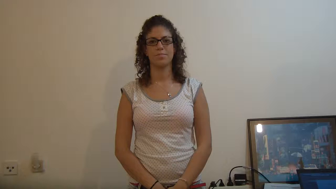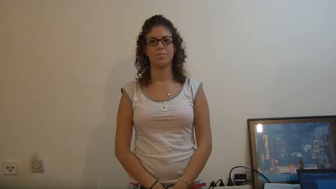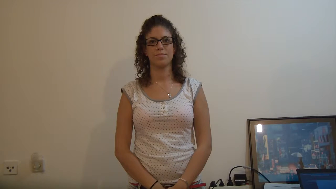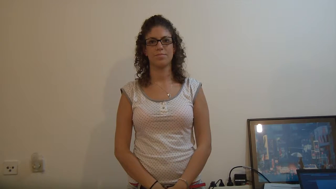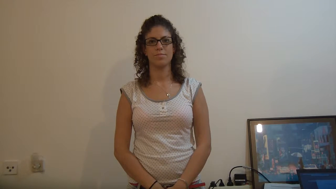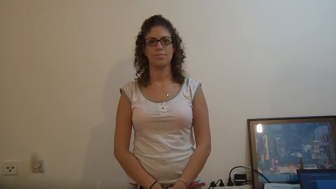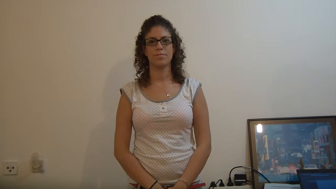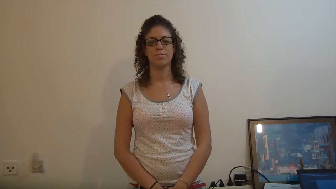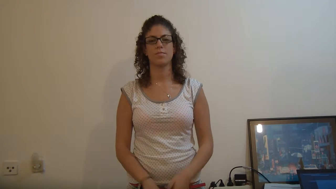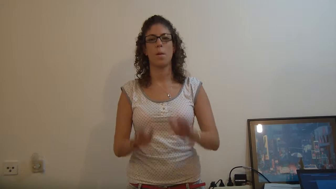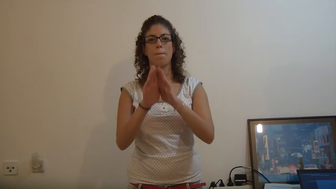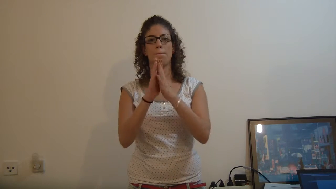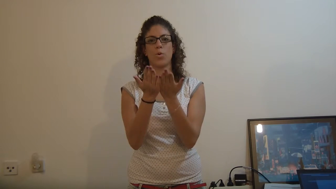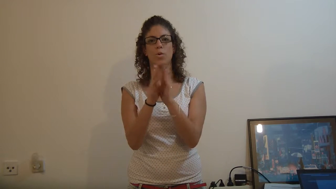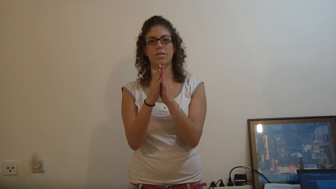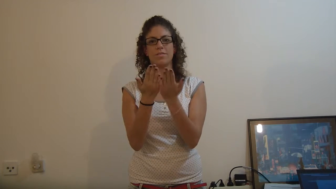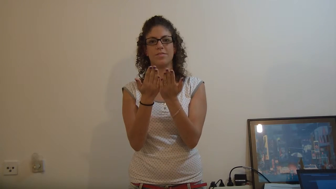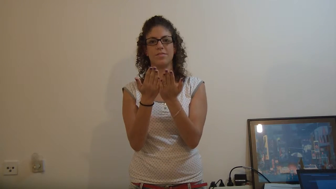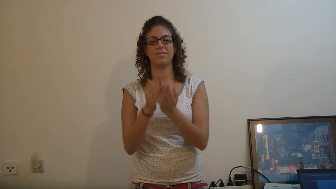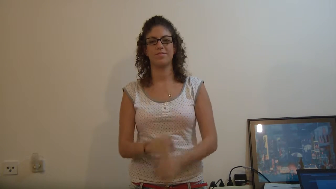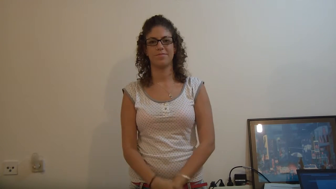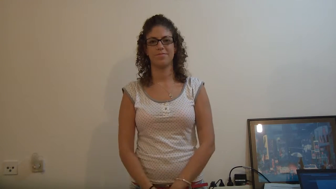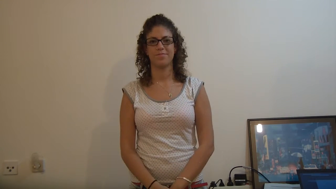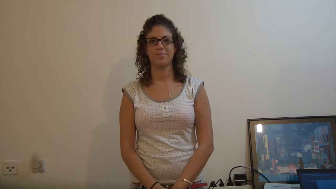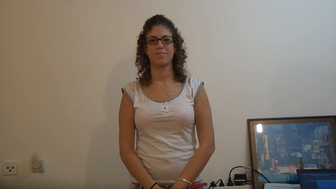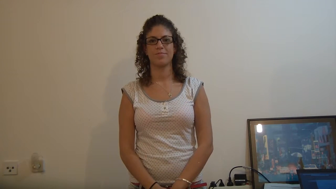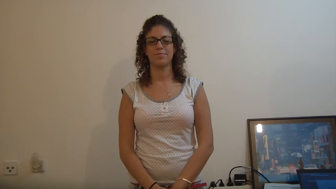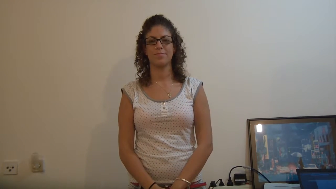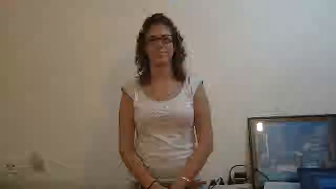ספר